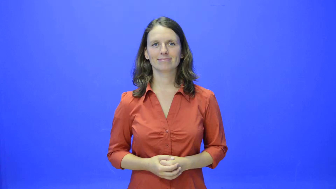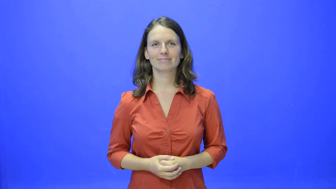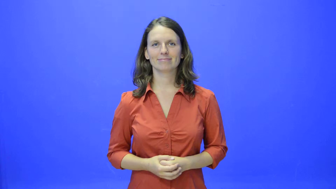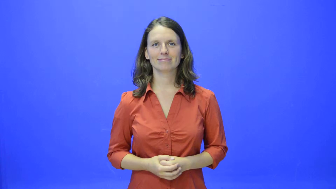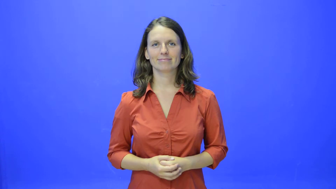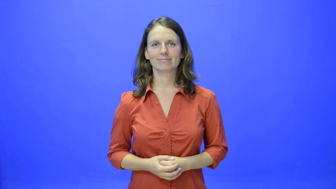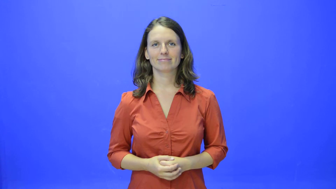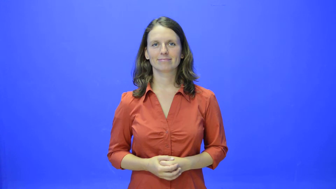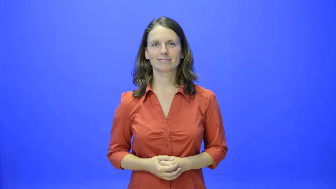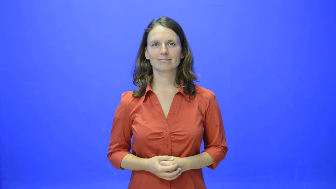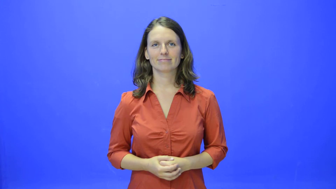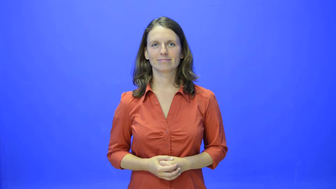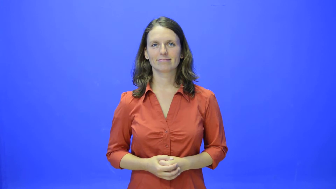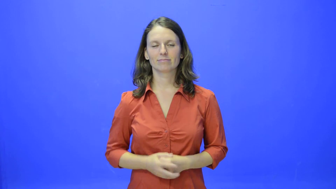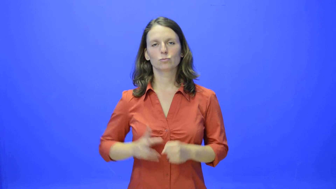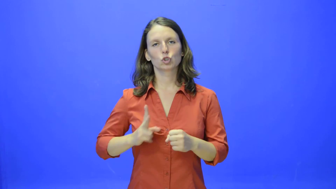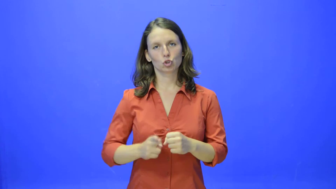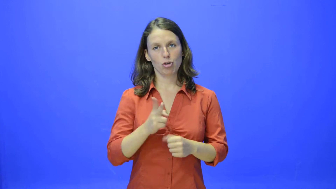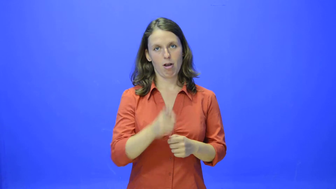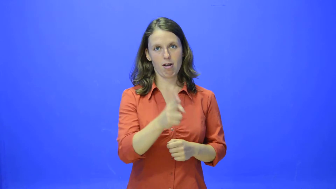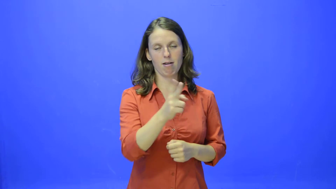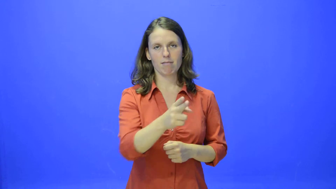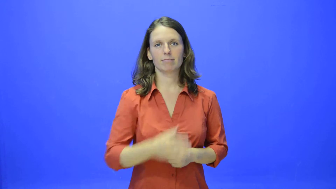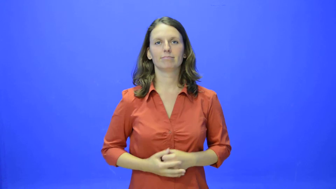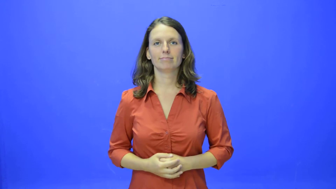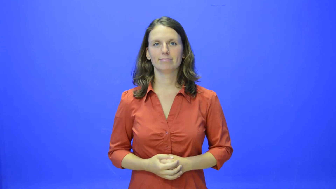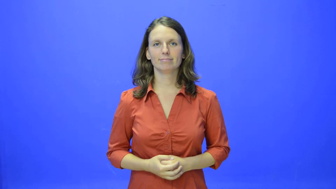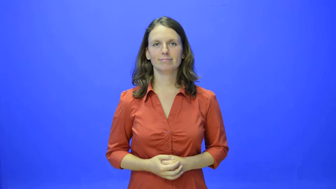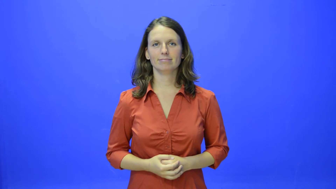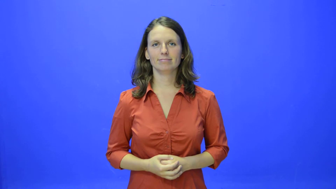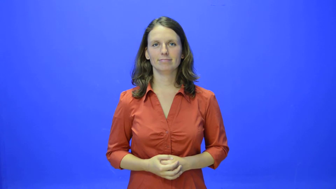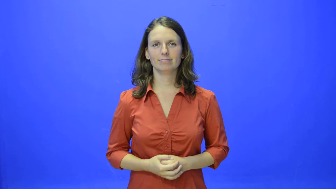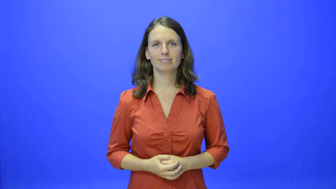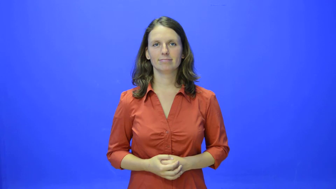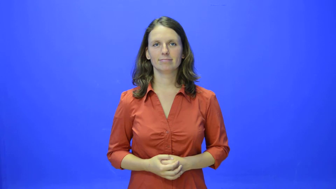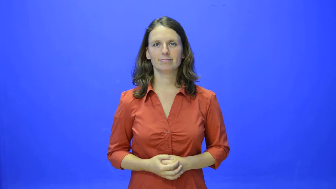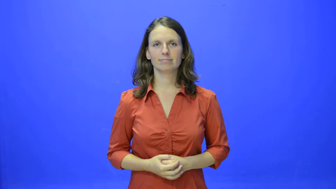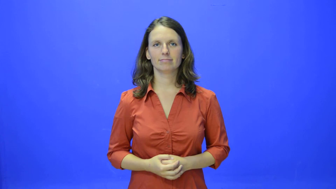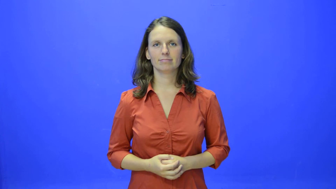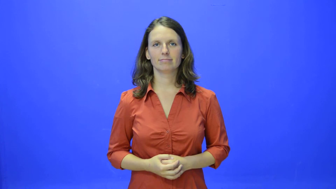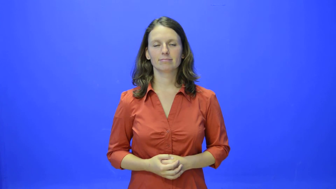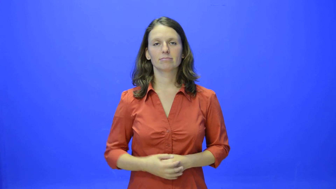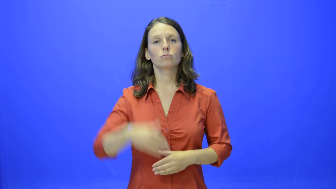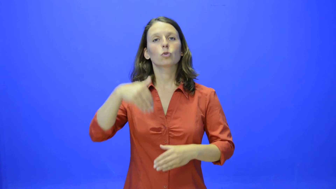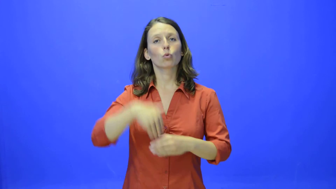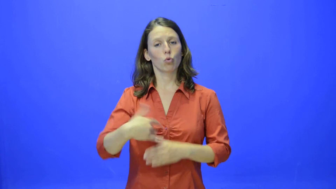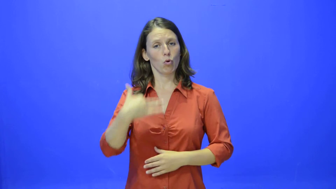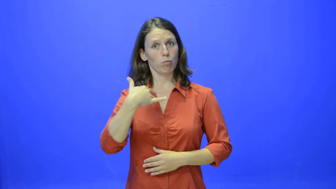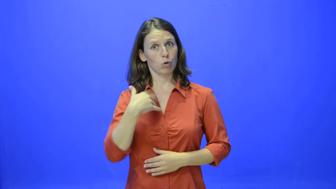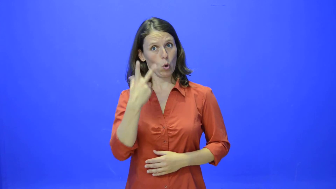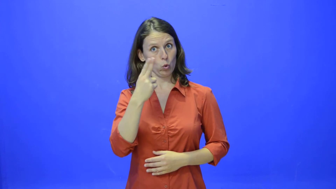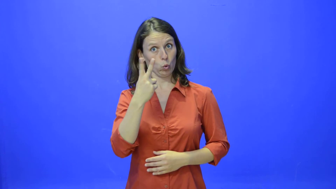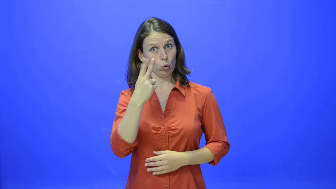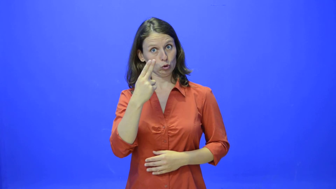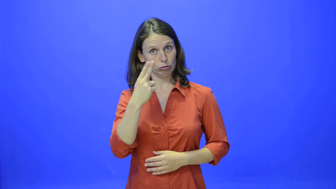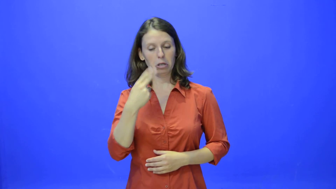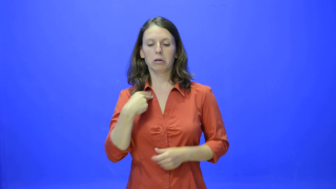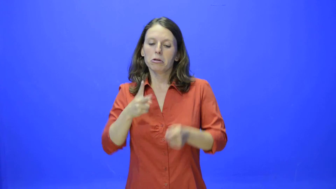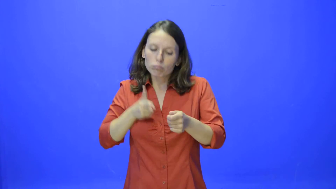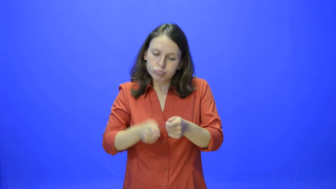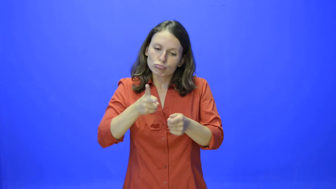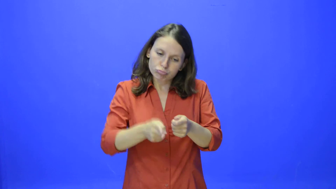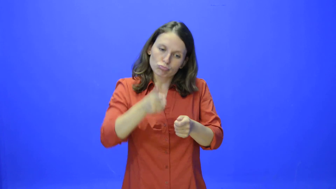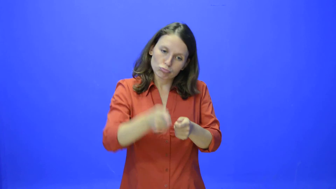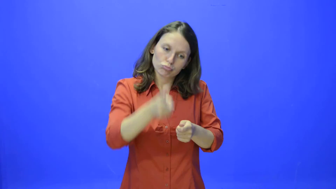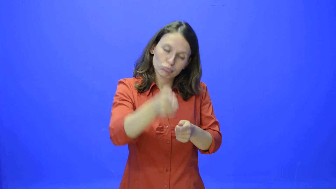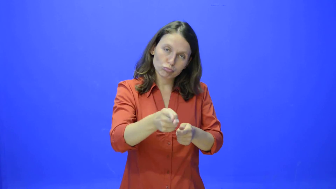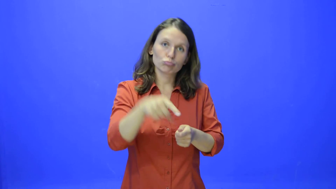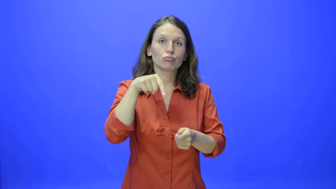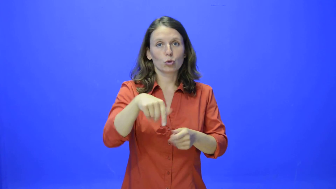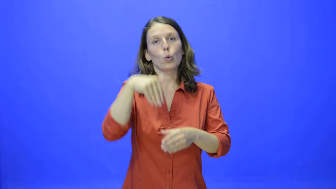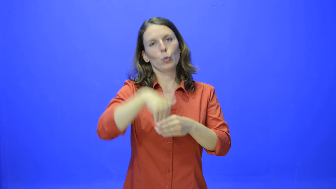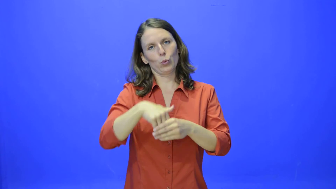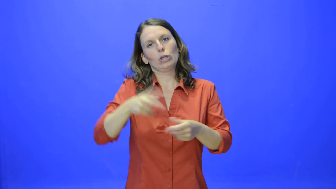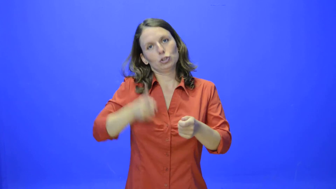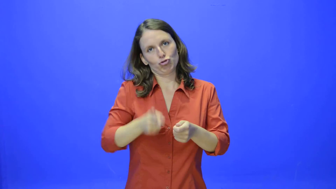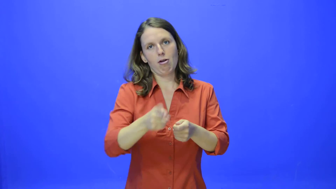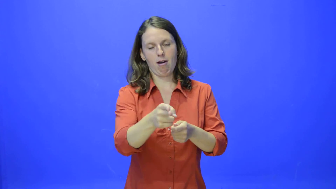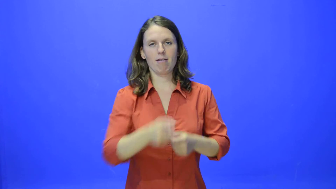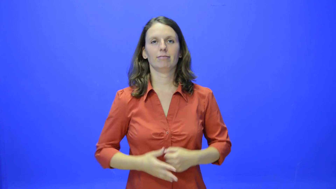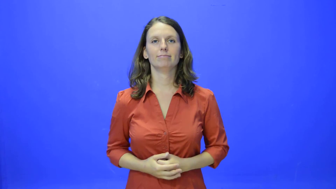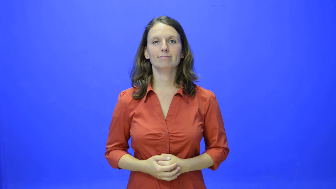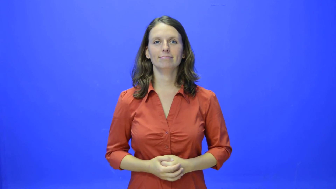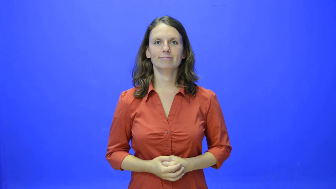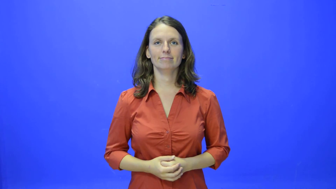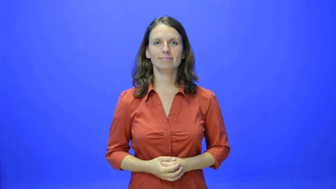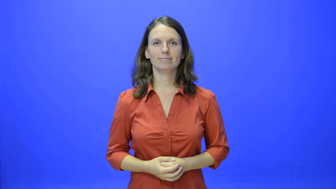střihá